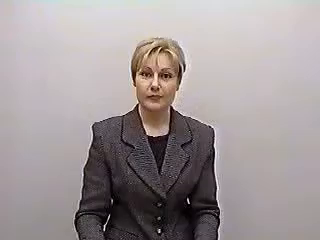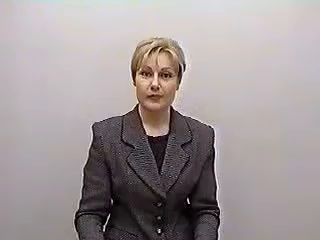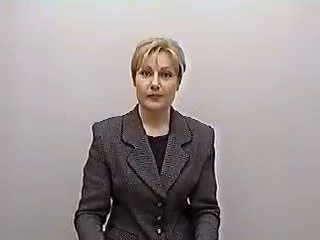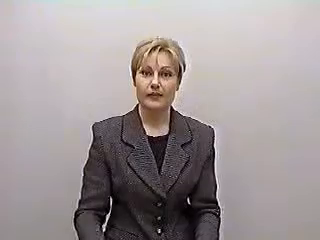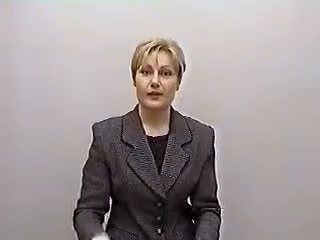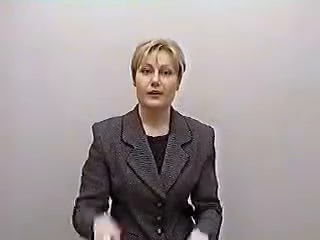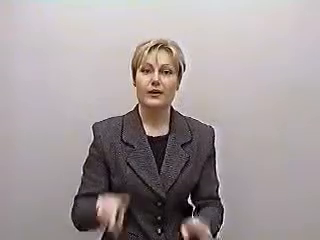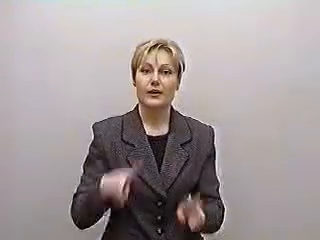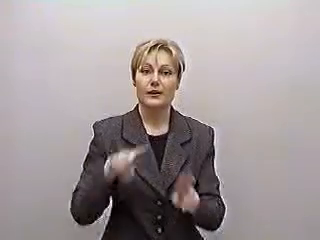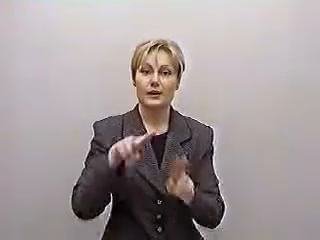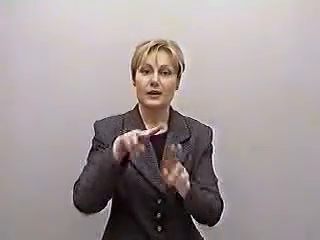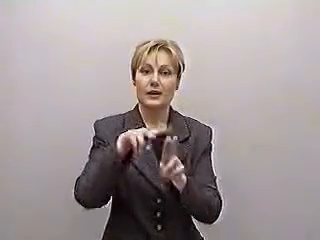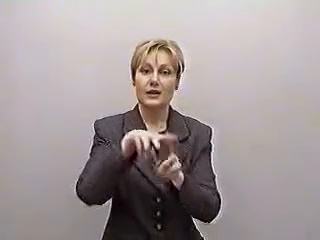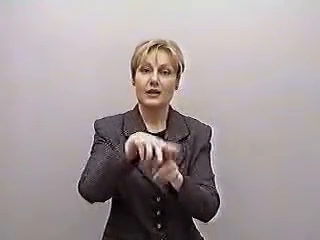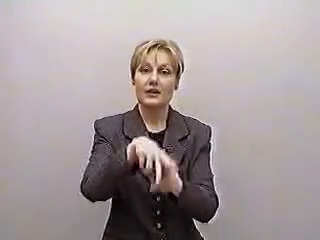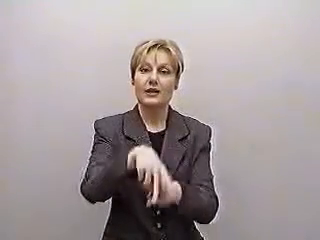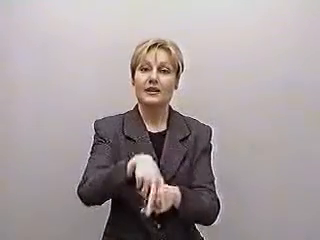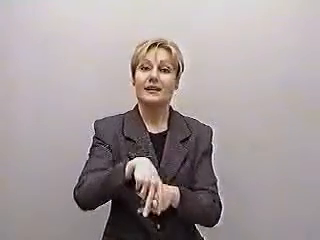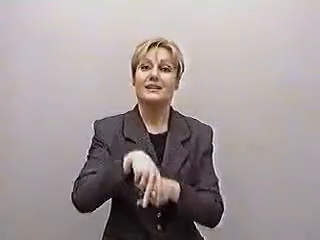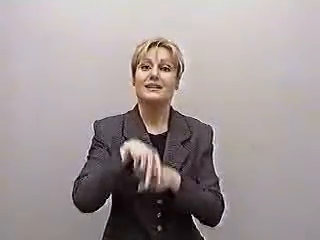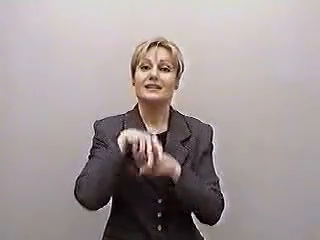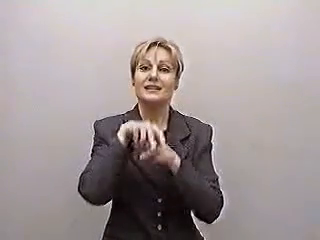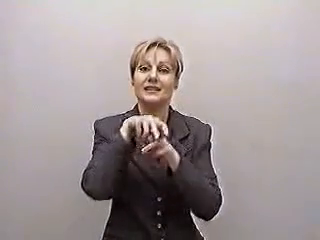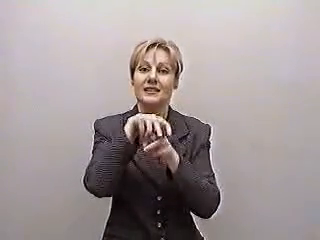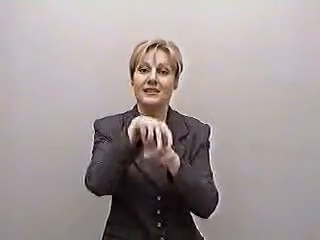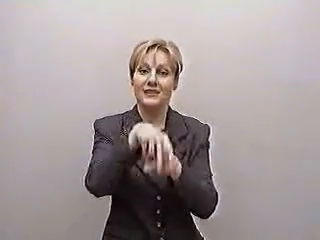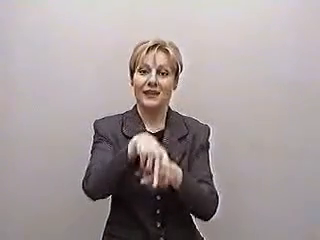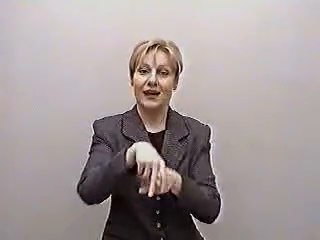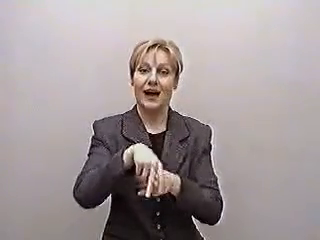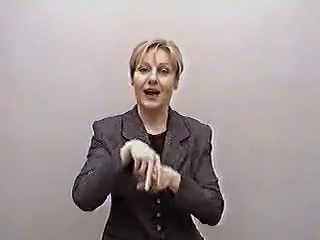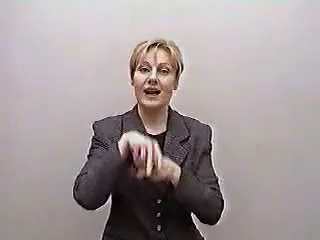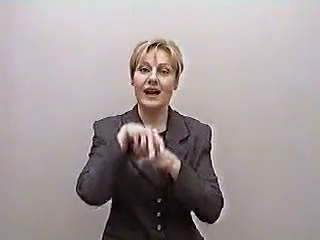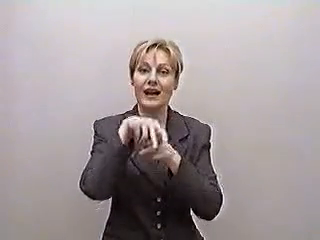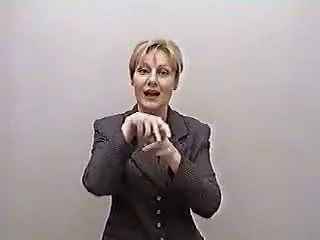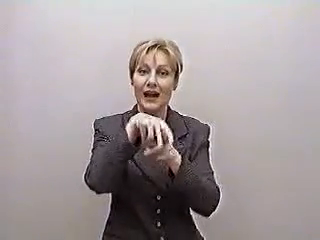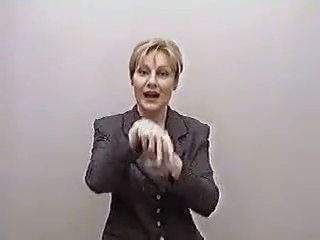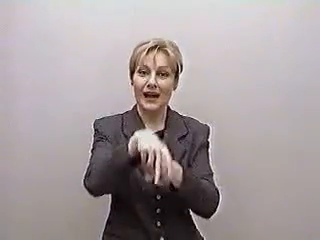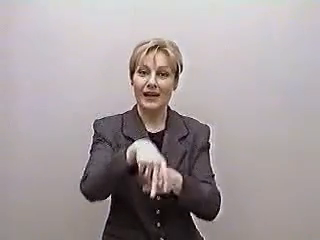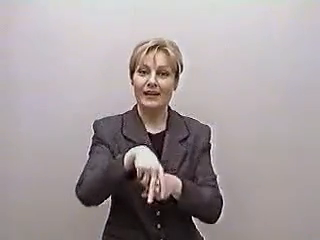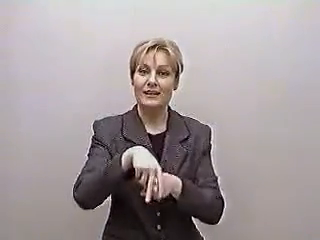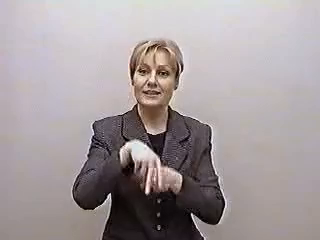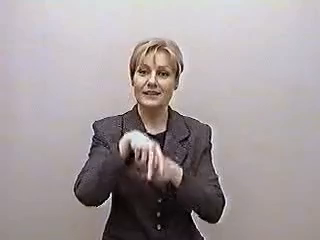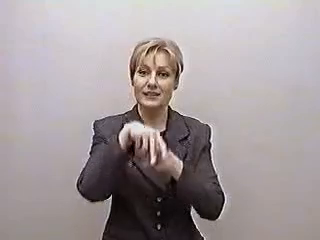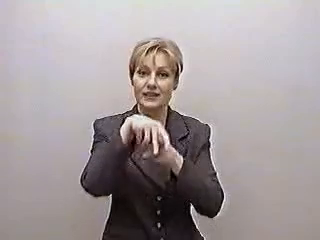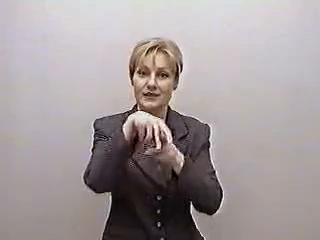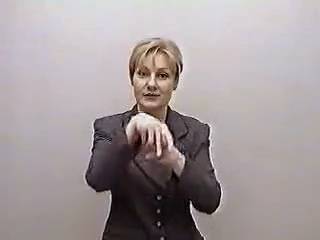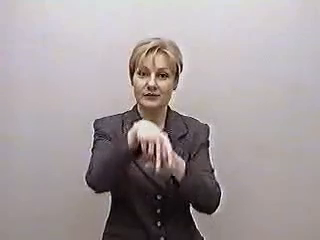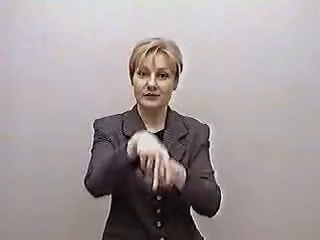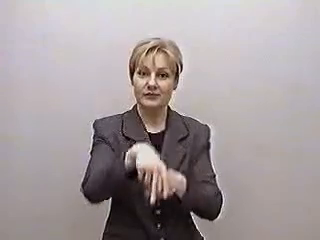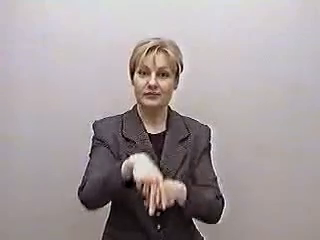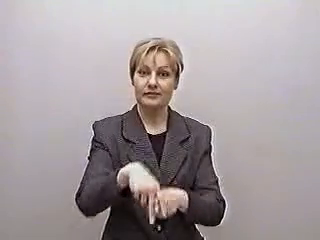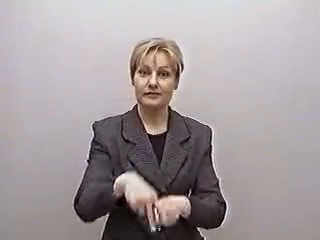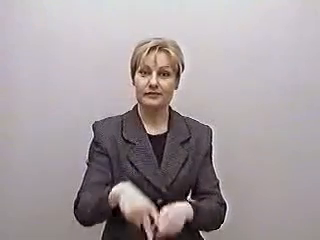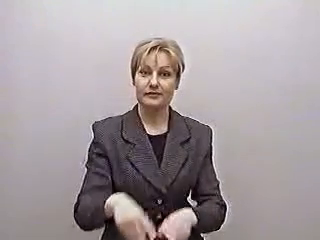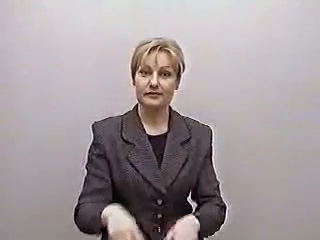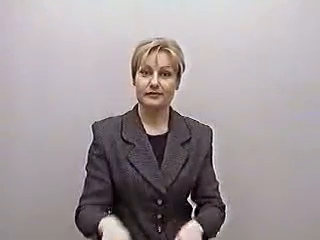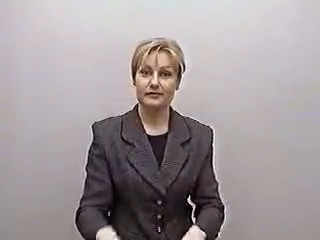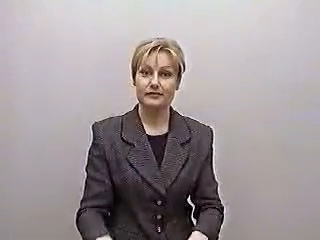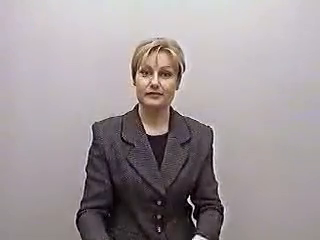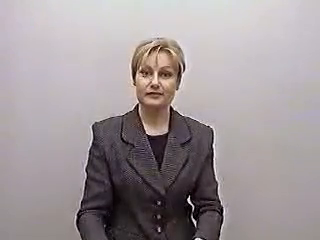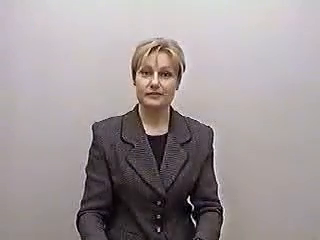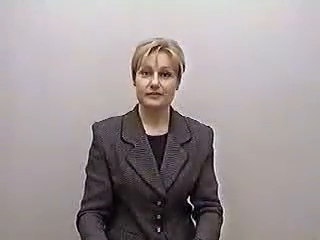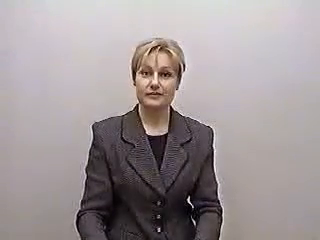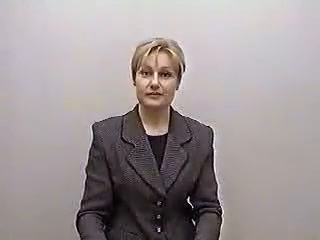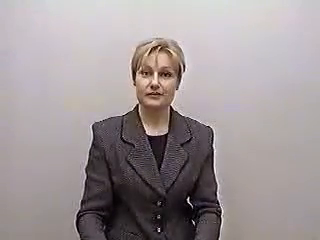скакать